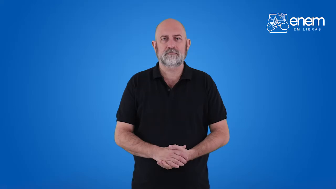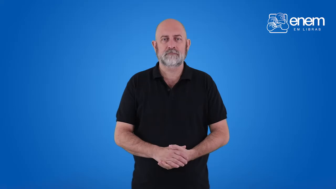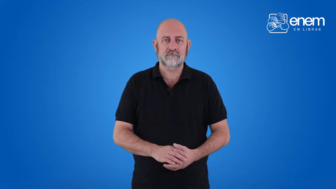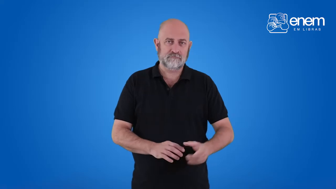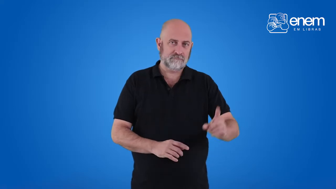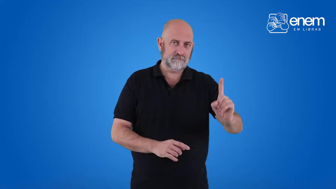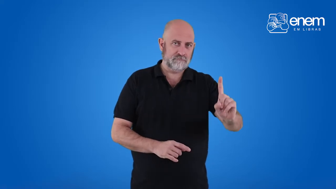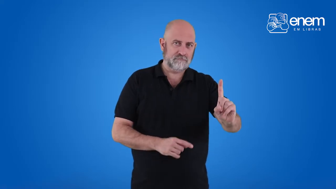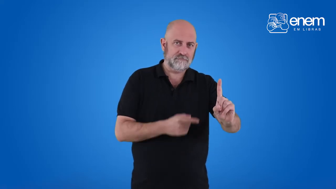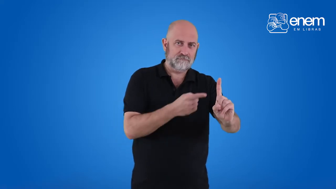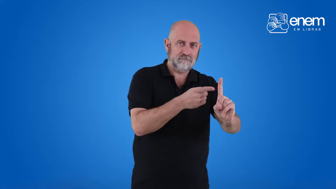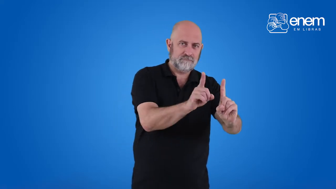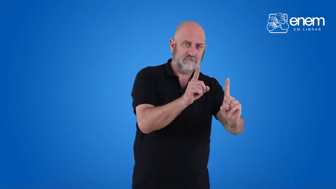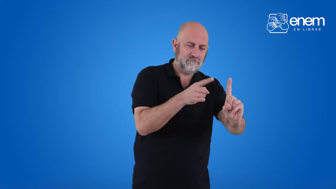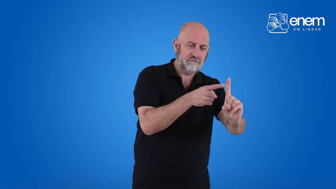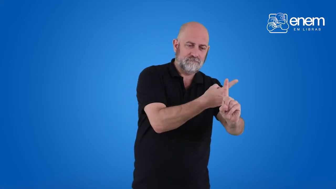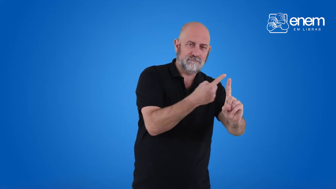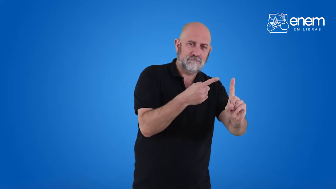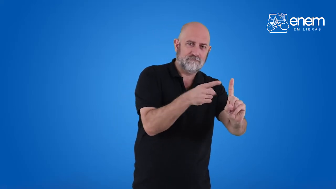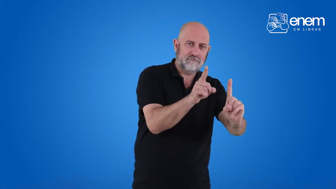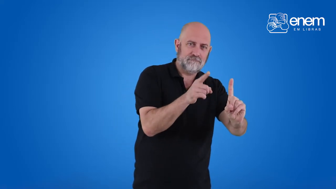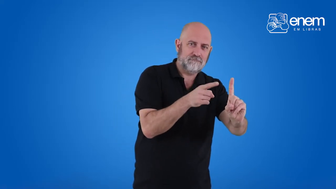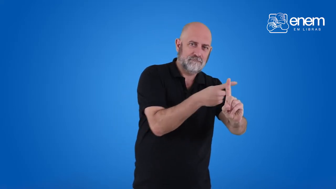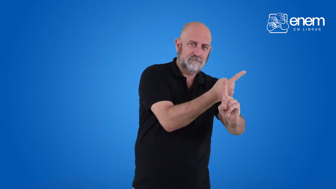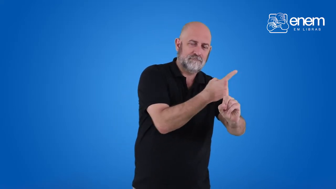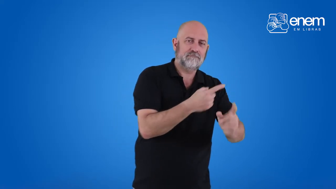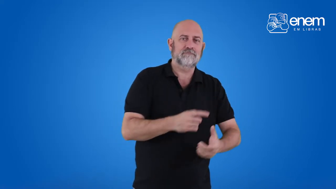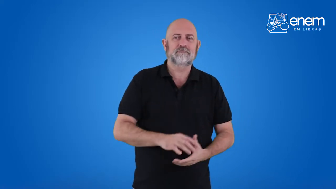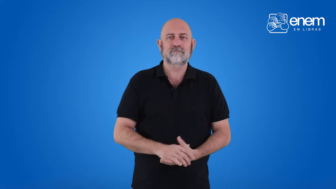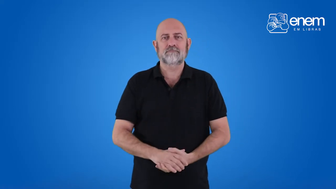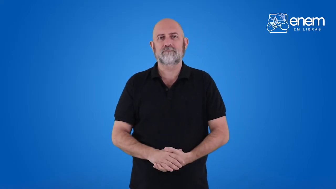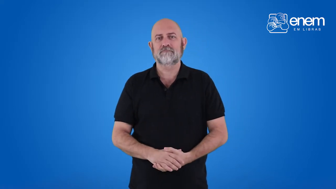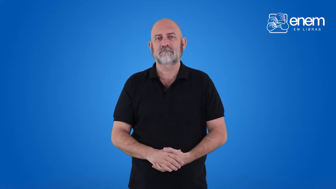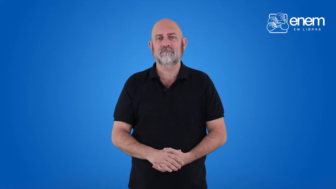Tangenciar o tema